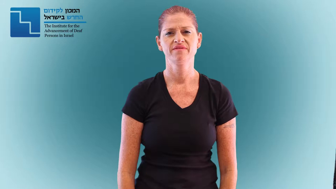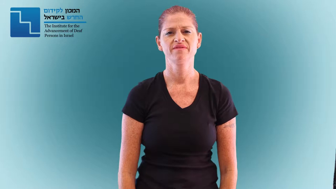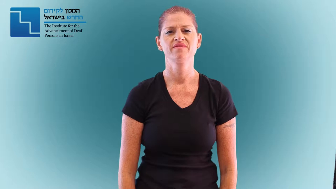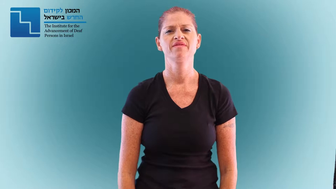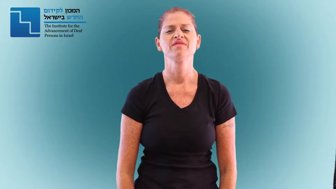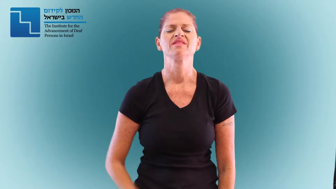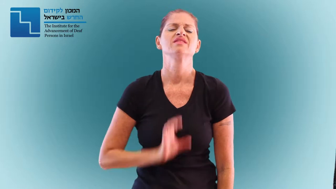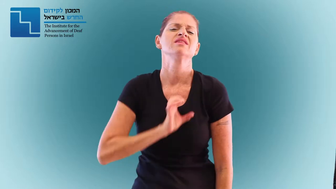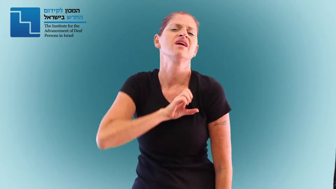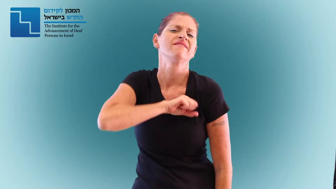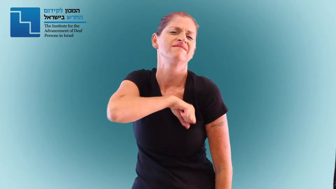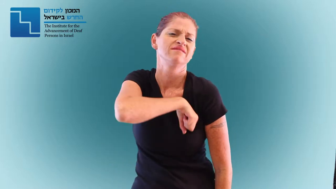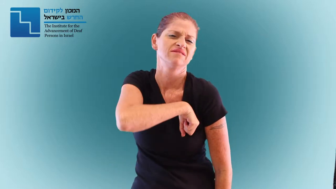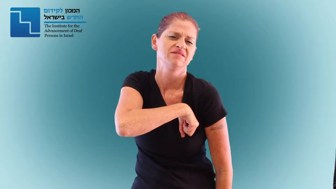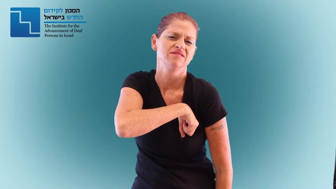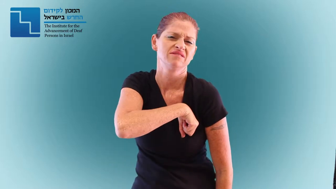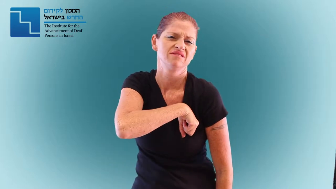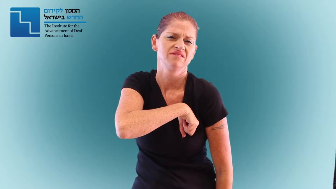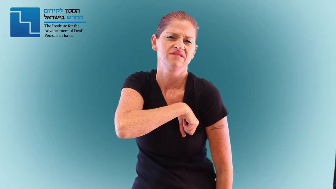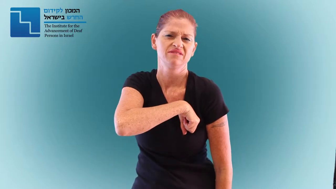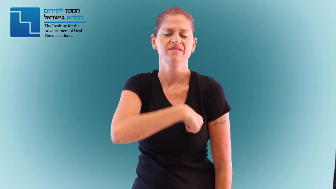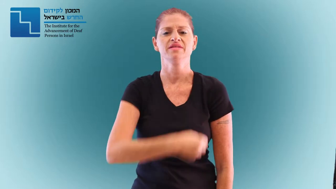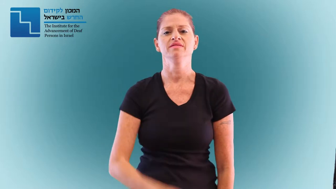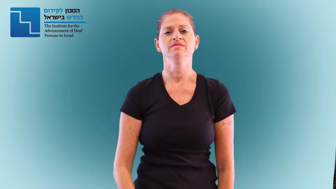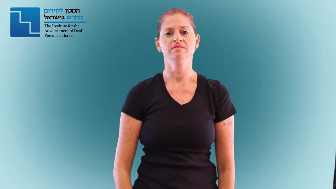כאב לב